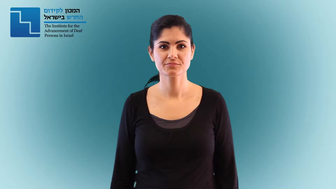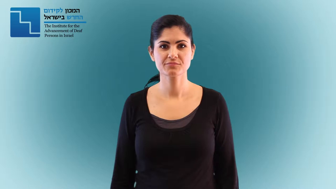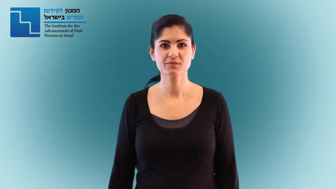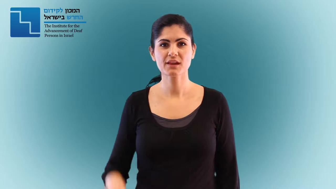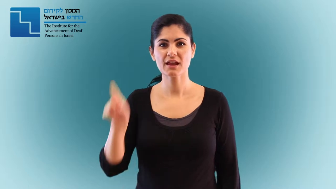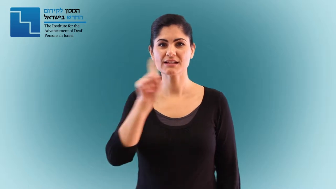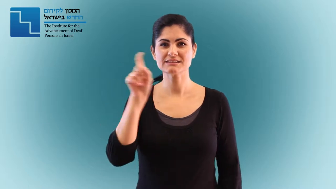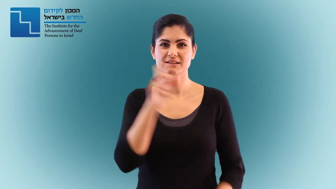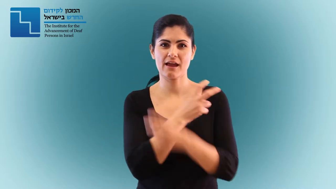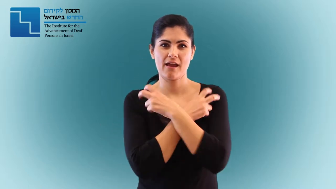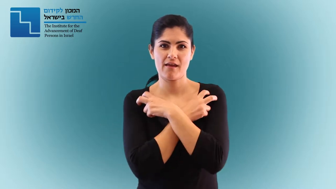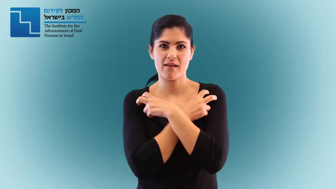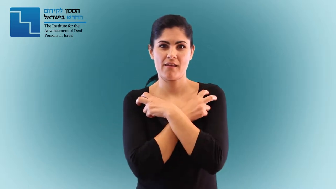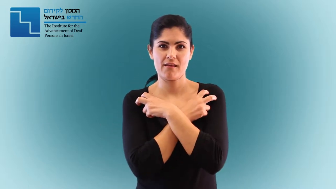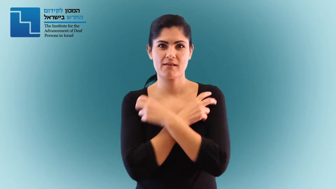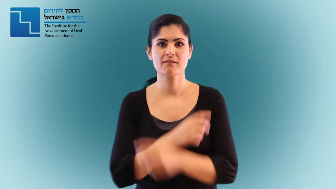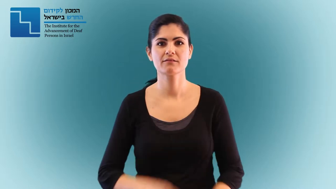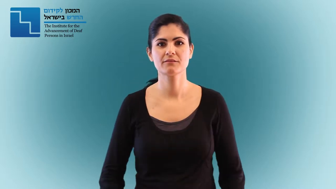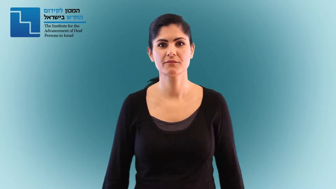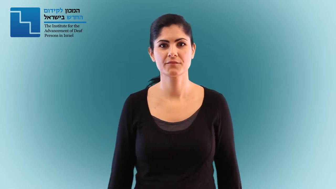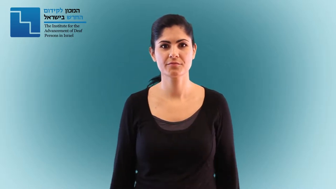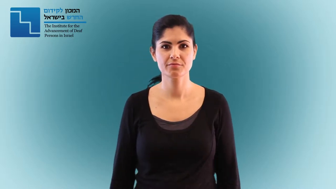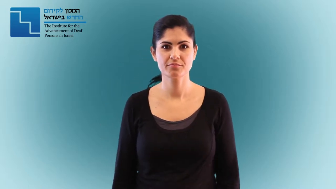קוטל חרקים